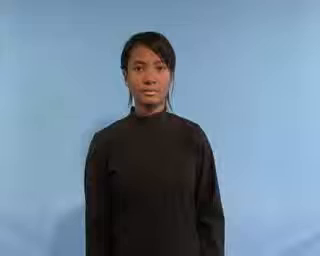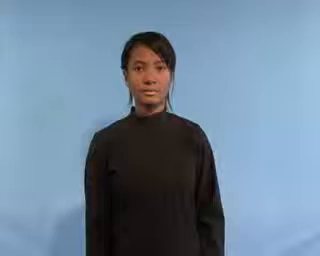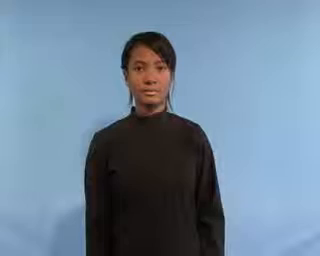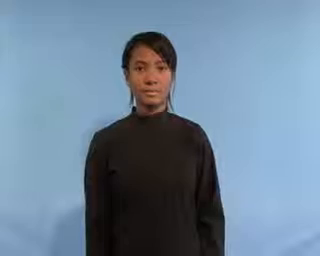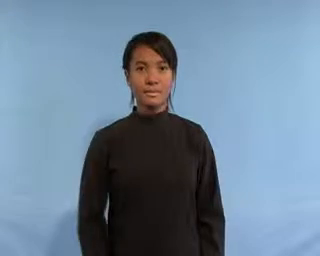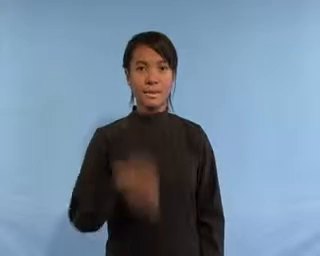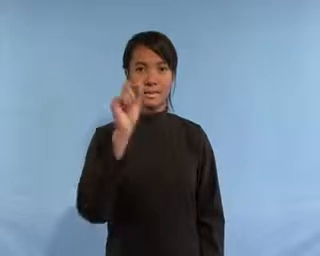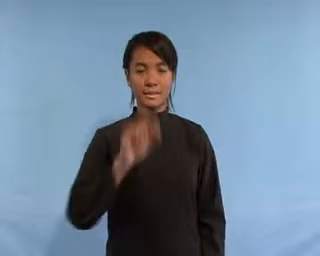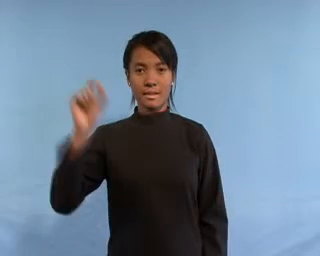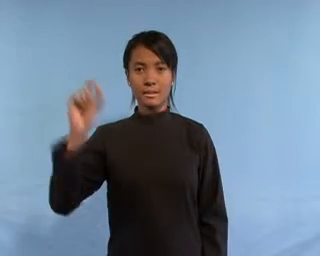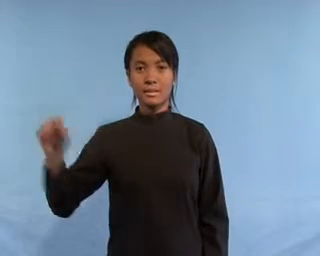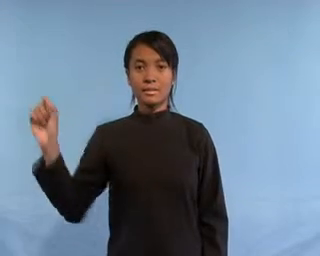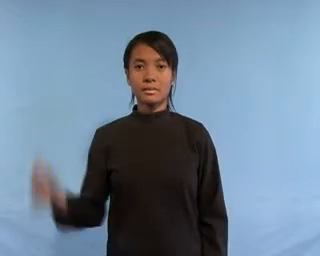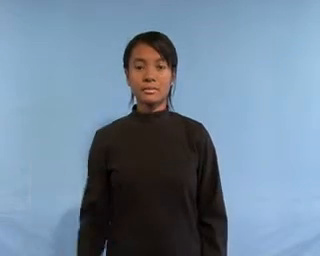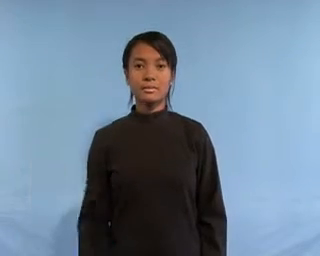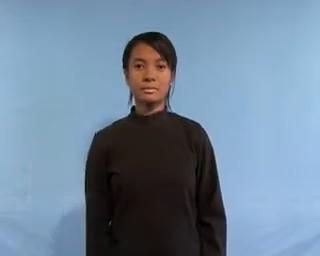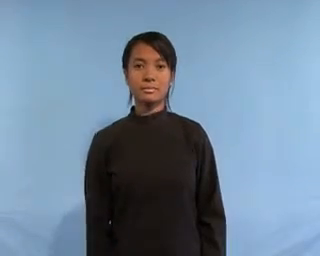penina